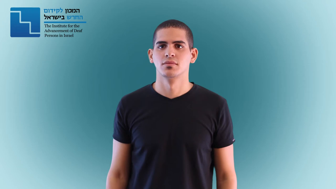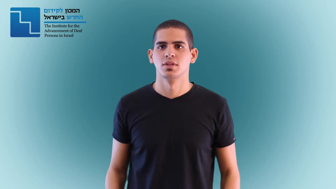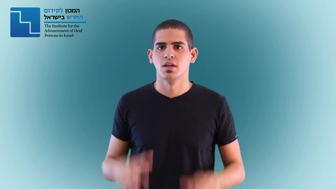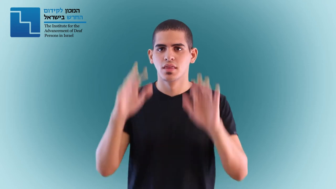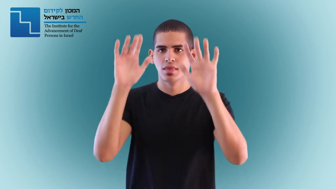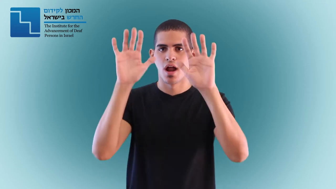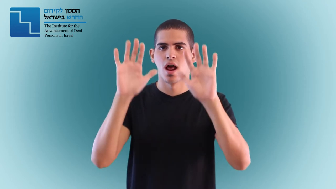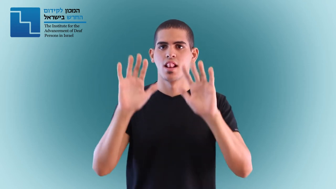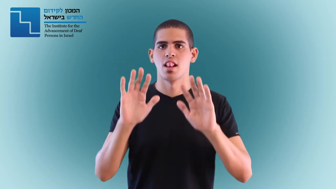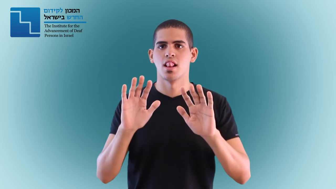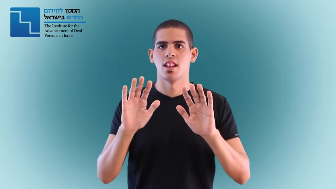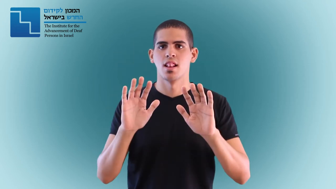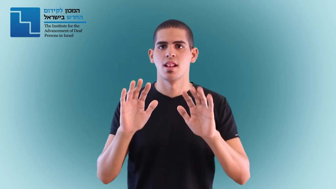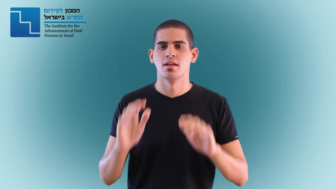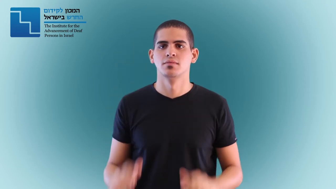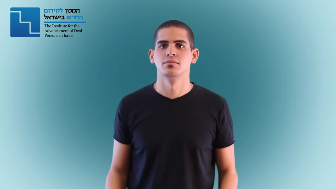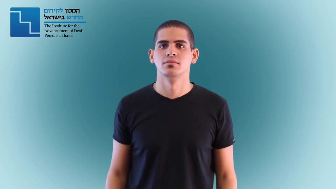טל